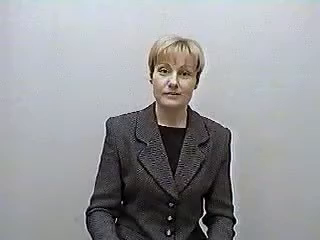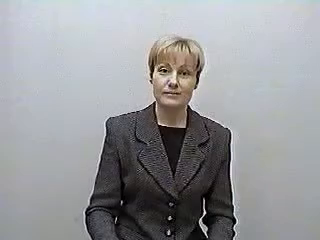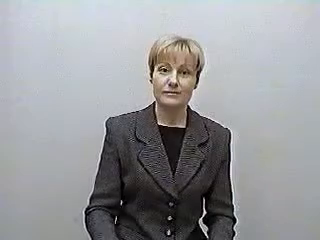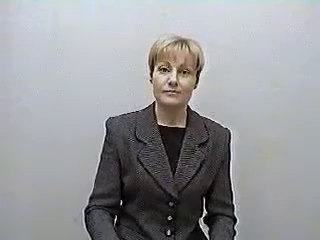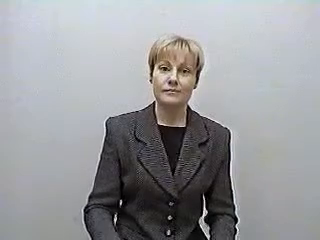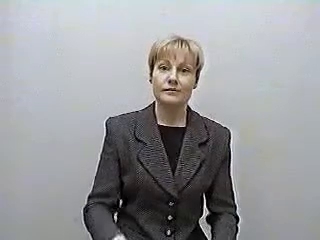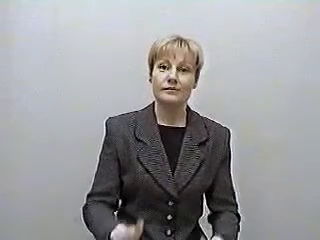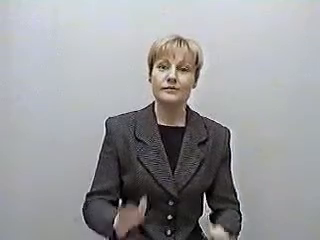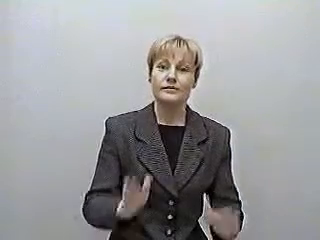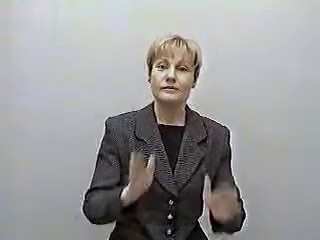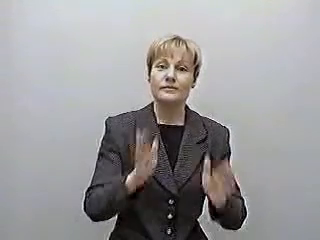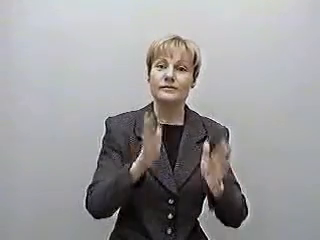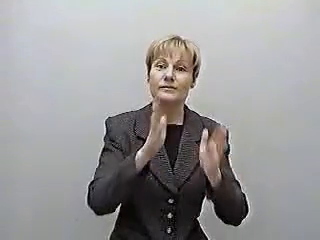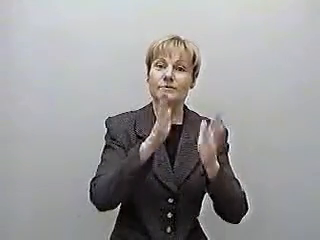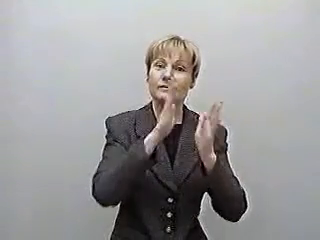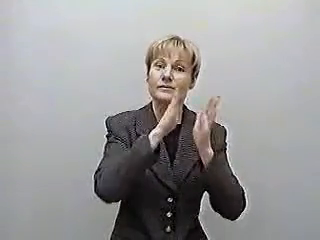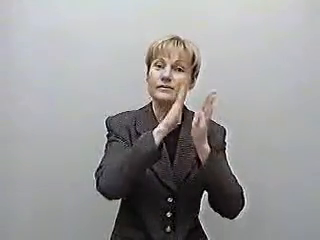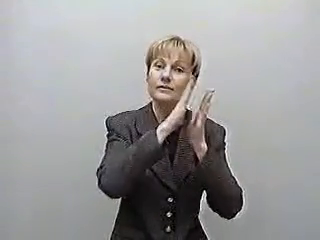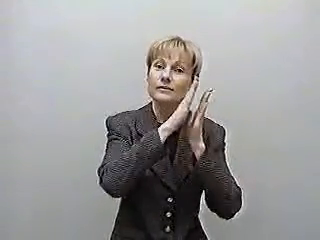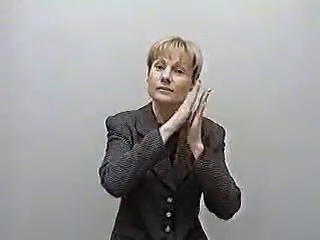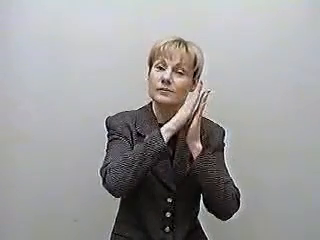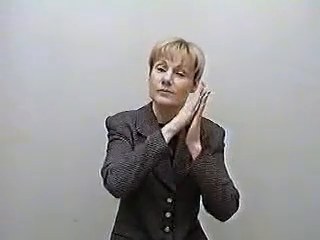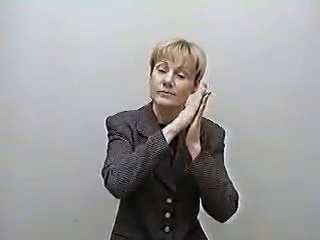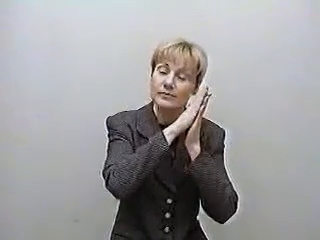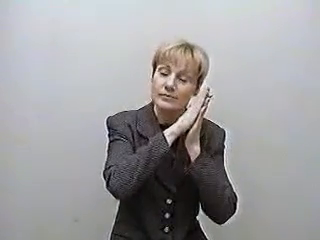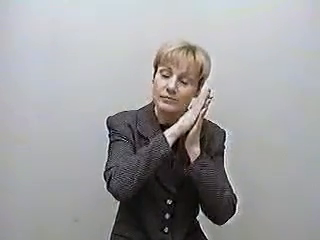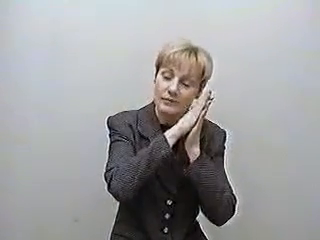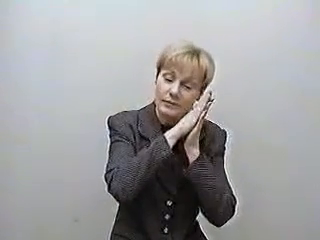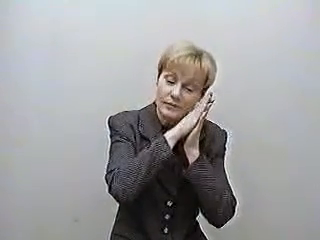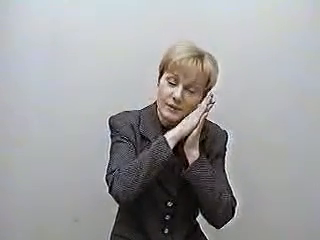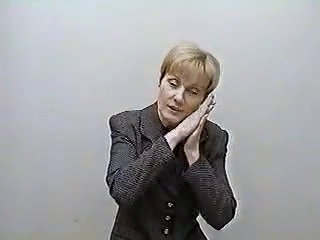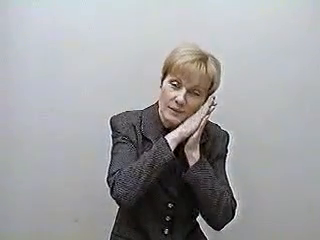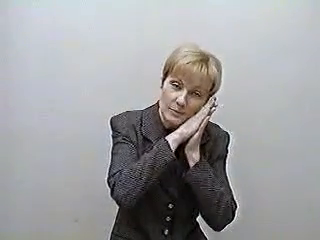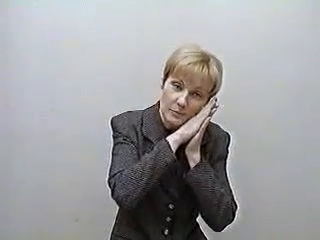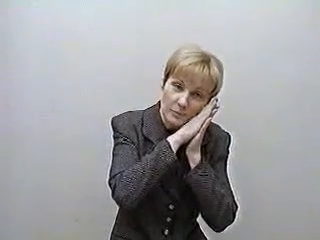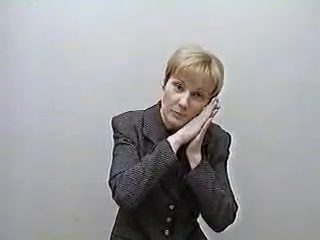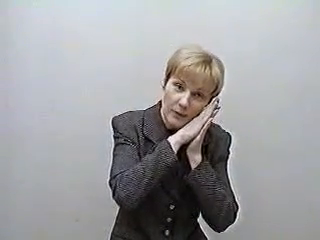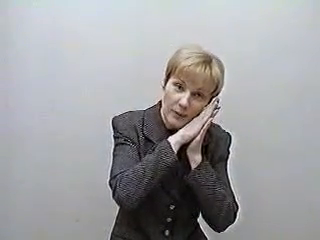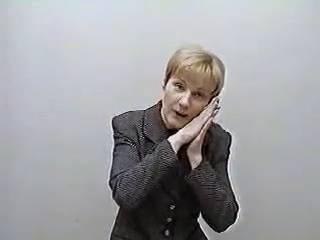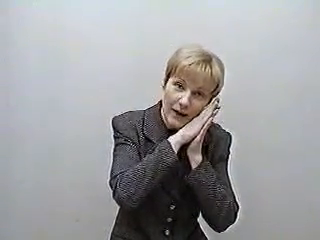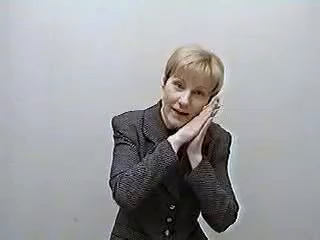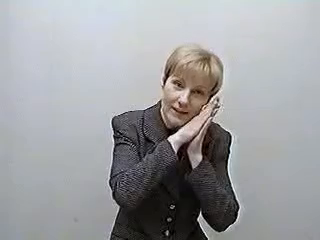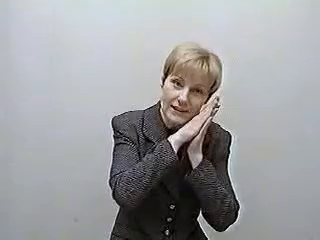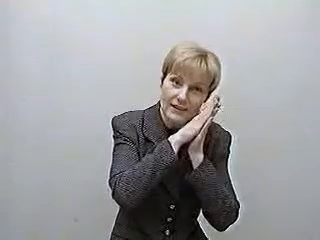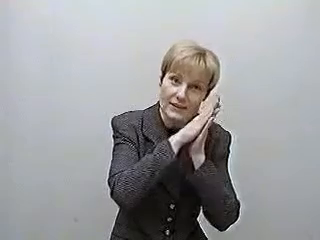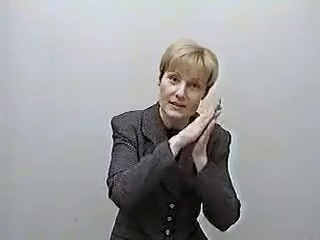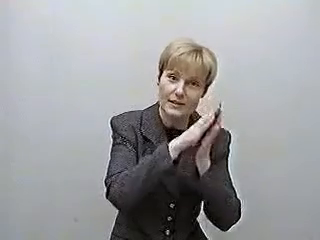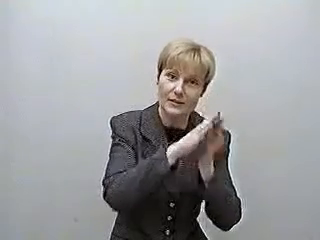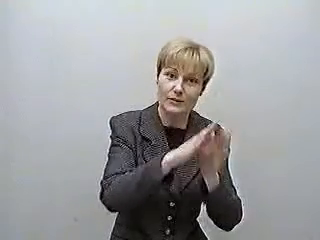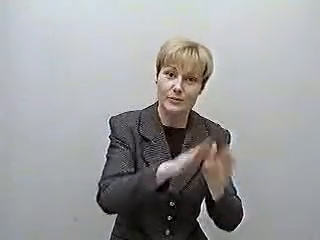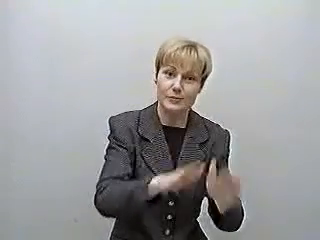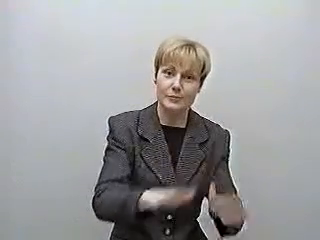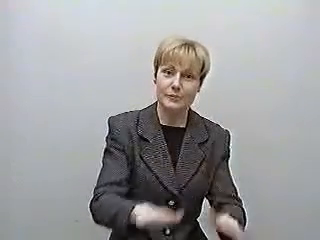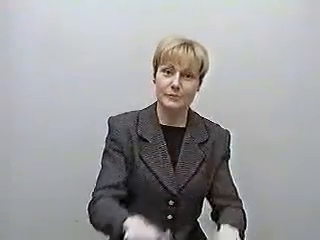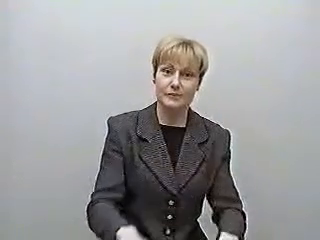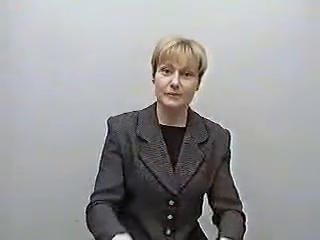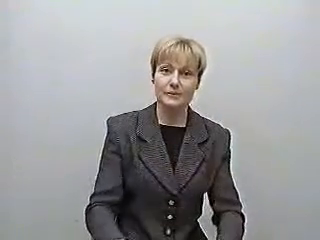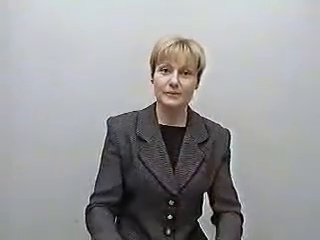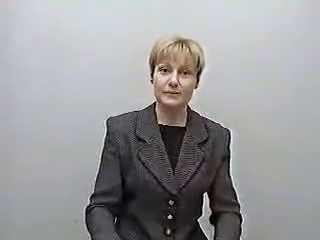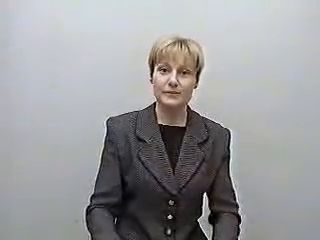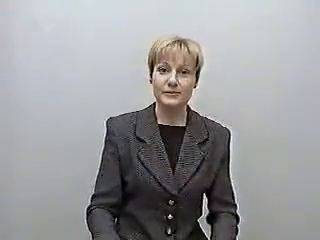спать